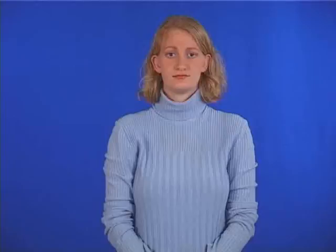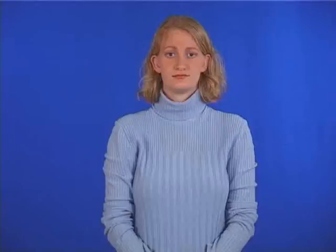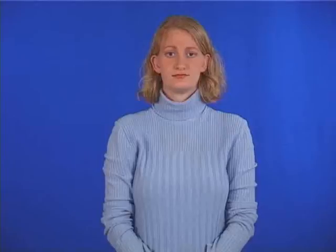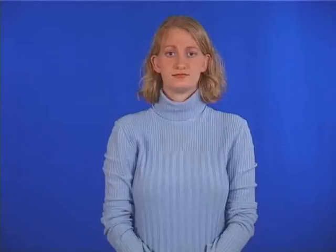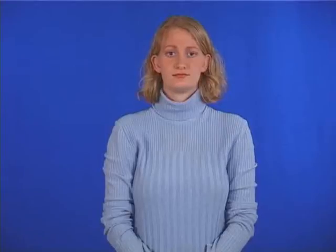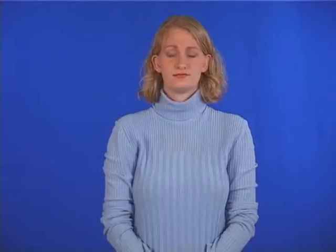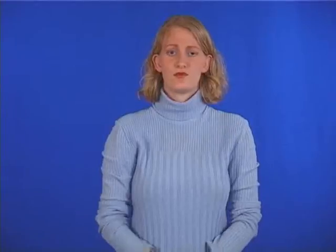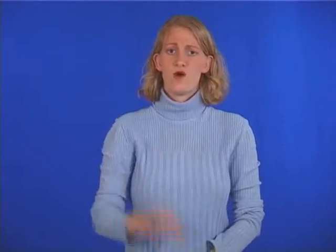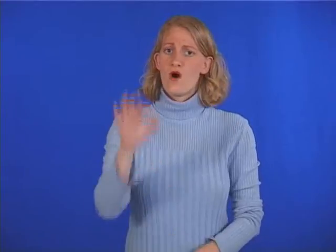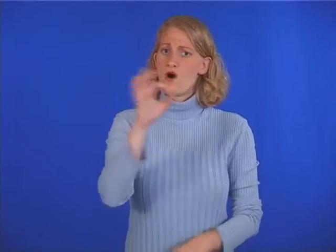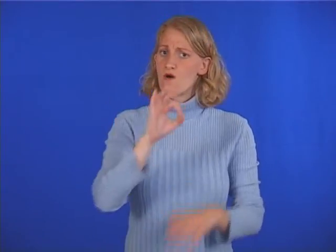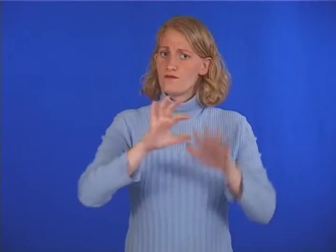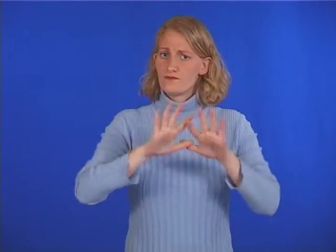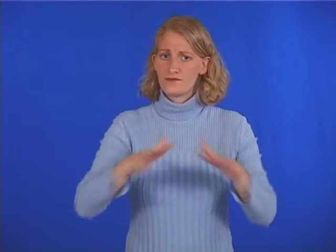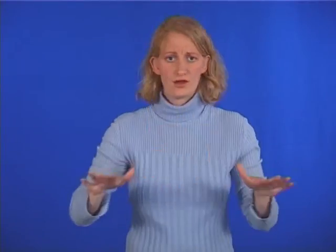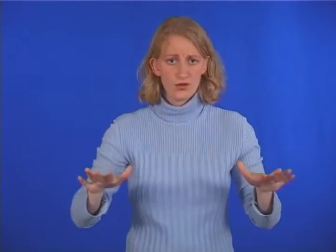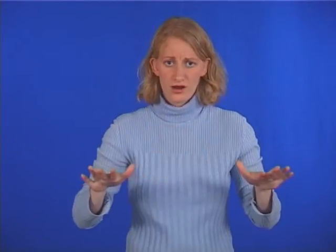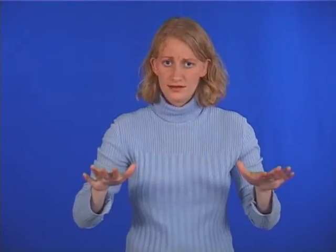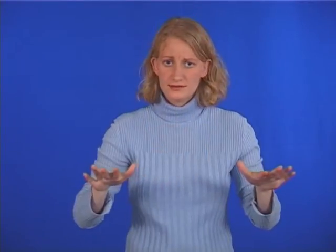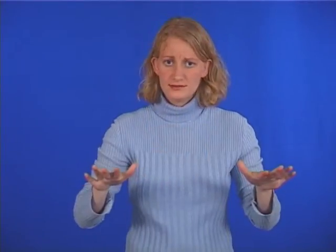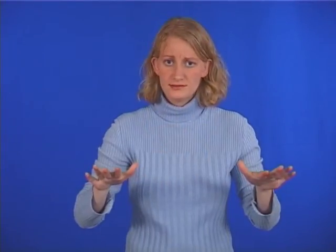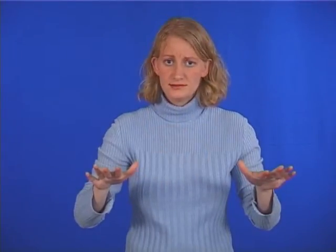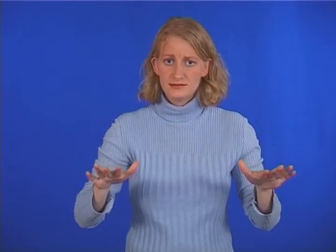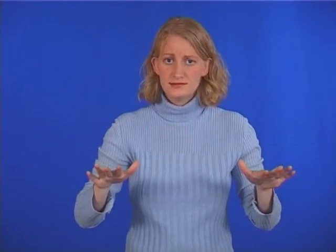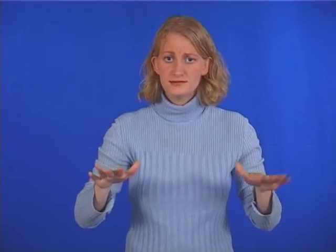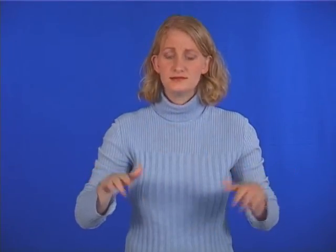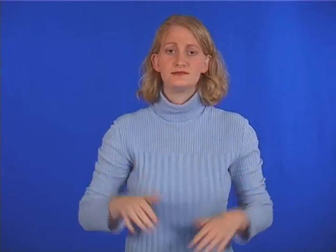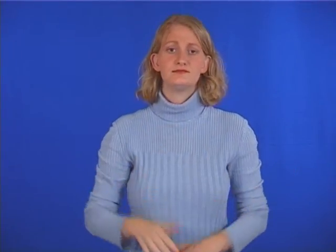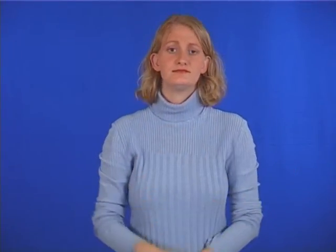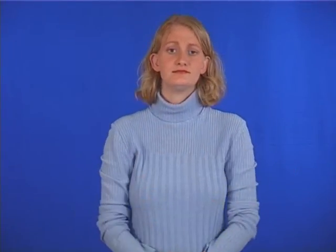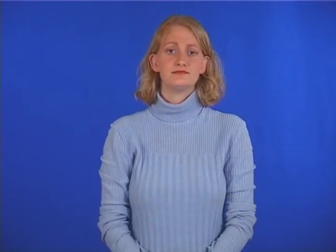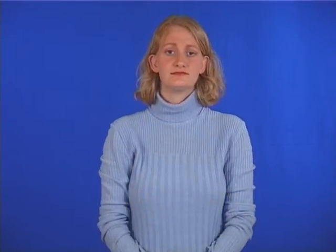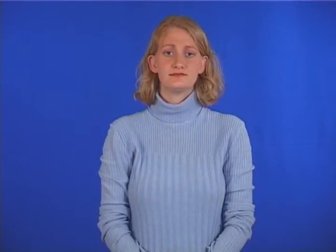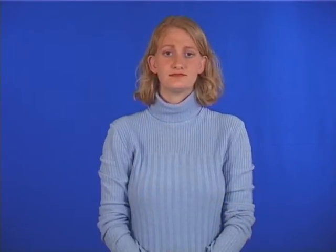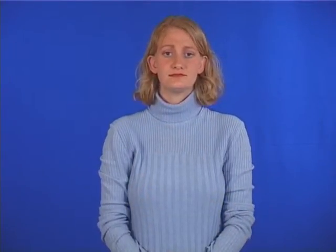ovenjulegur